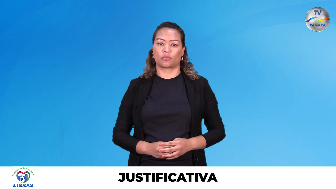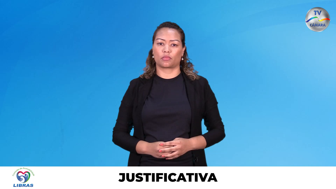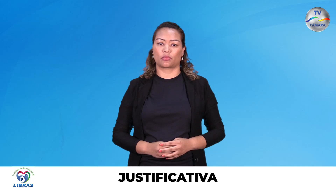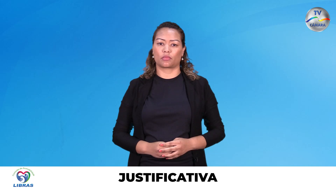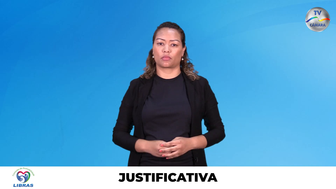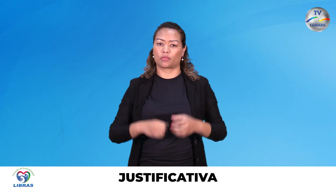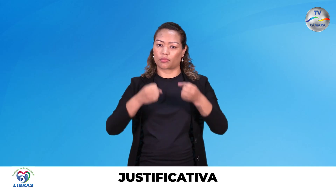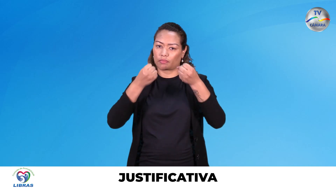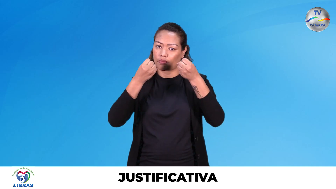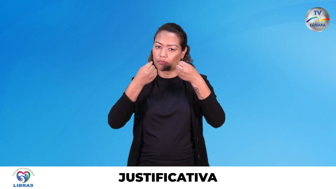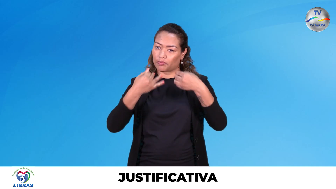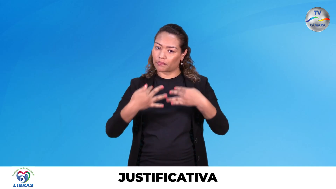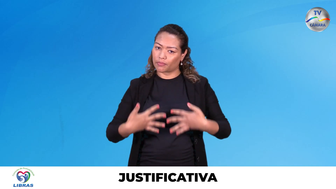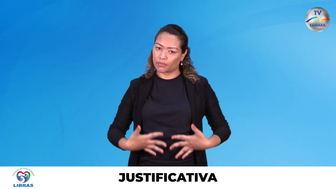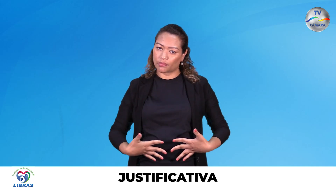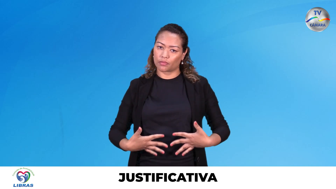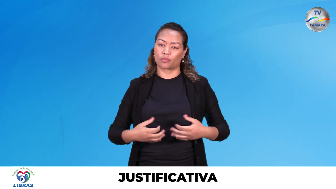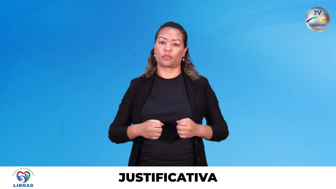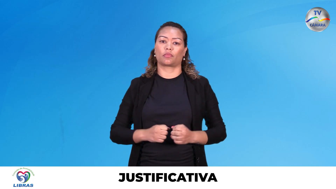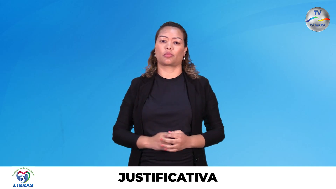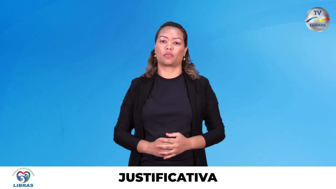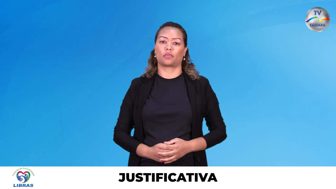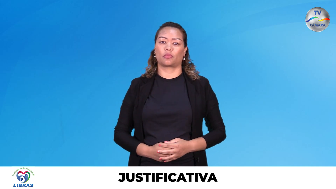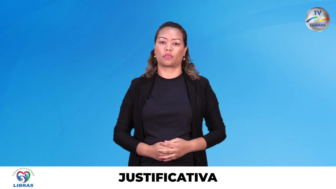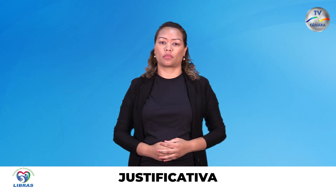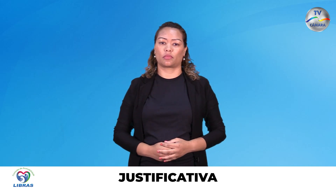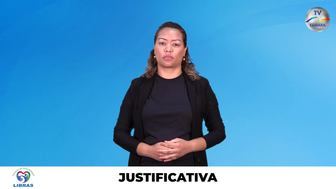Justificativa